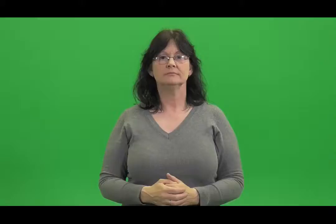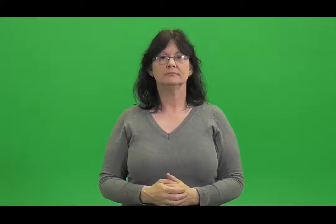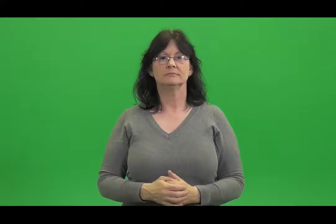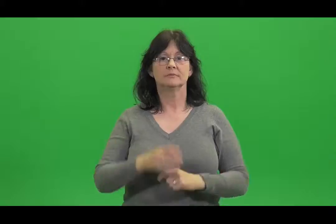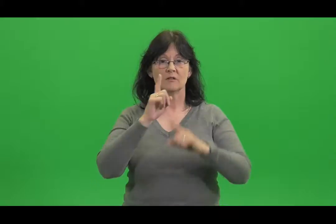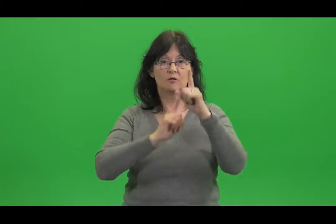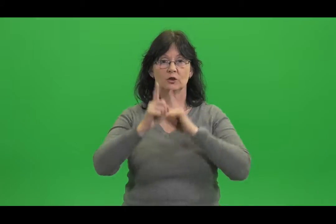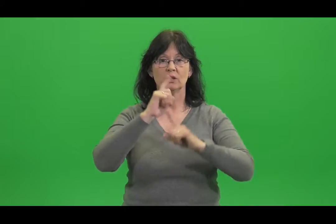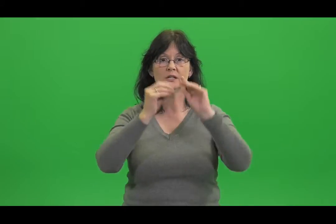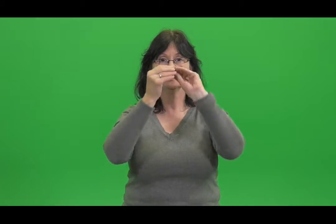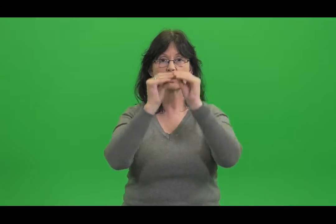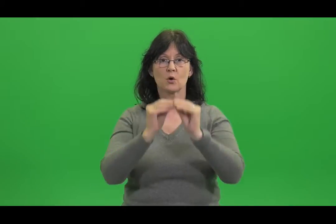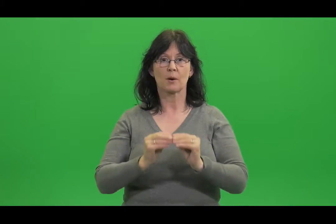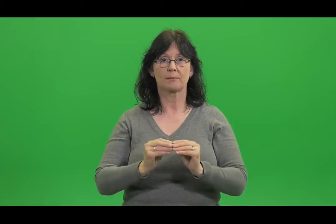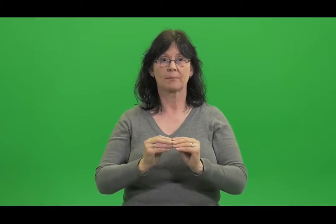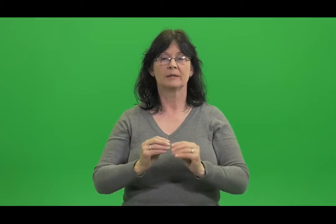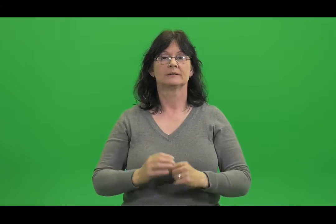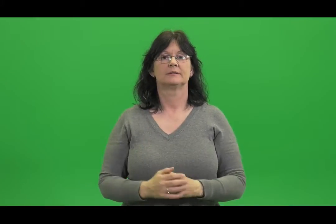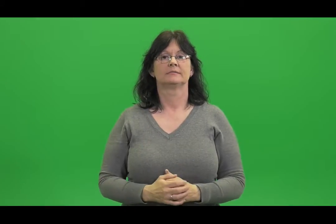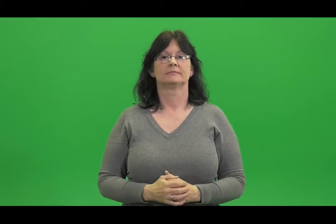Fundarsköp